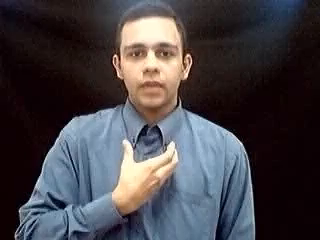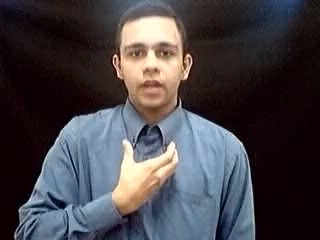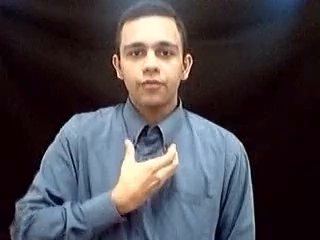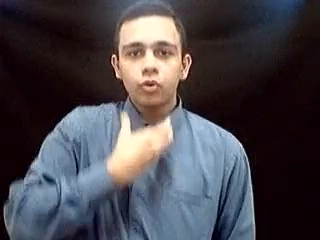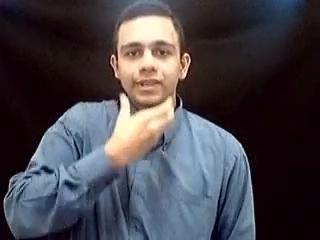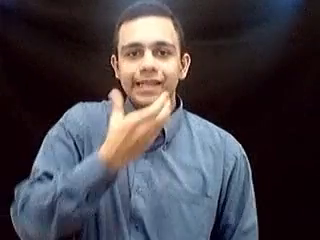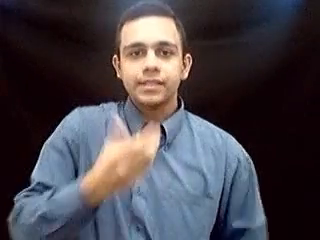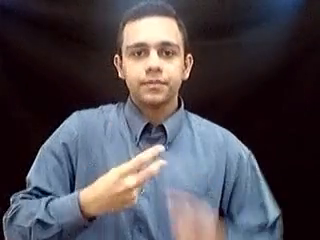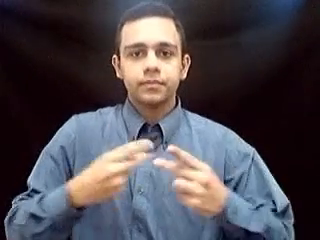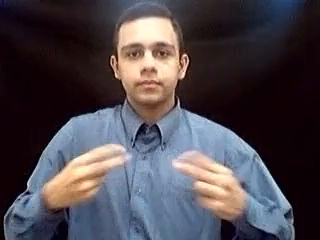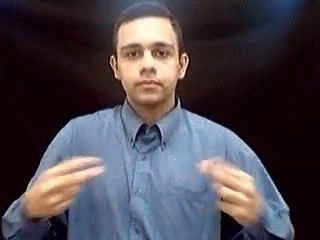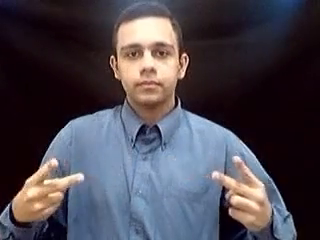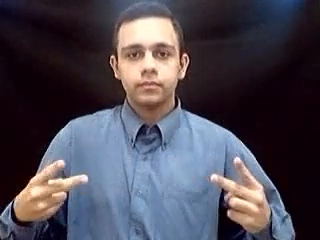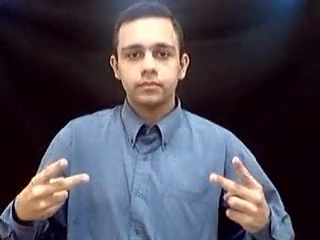frutas